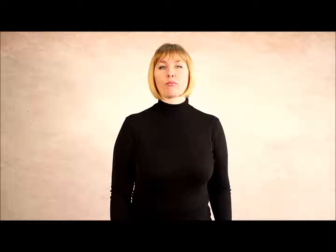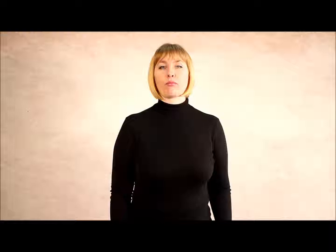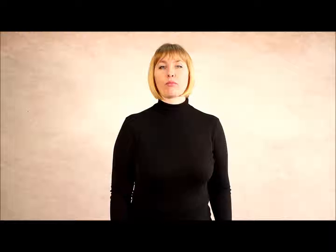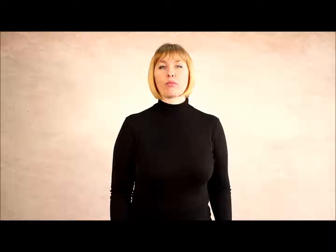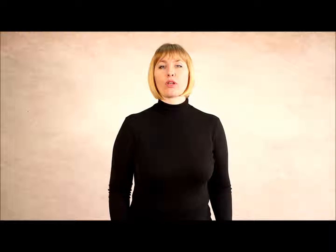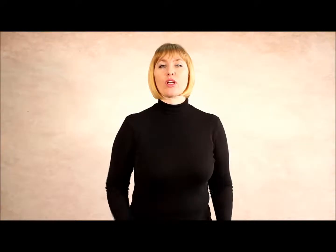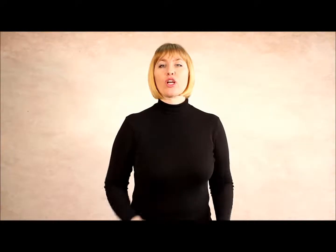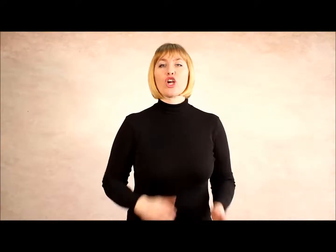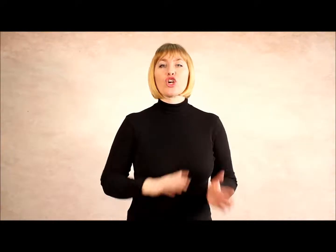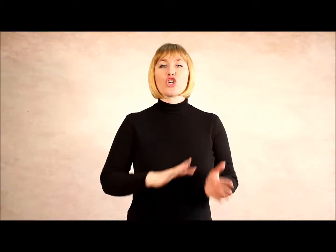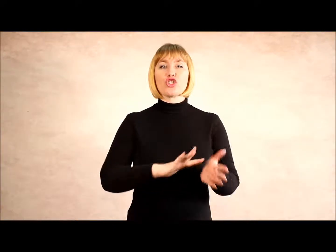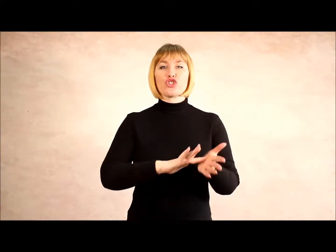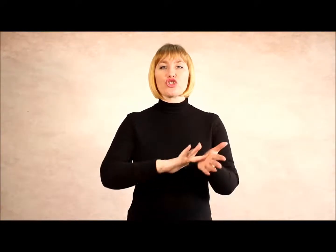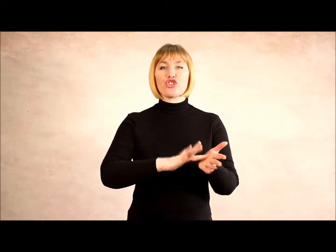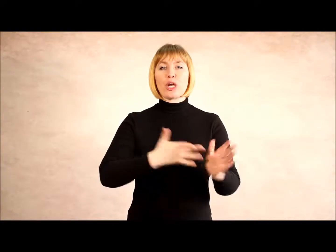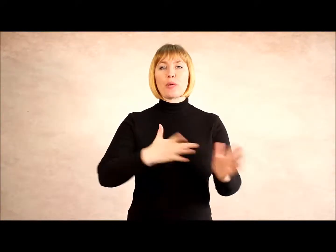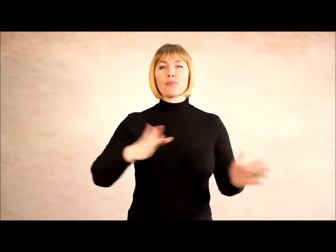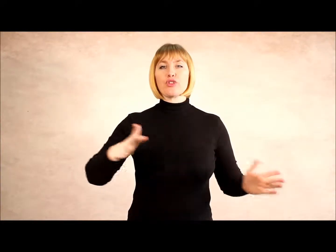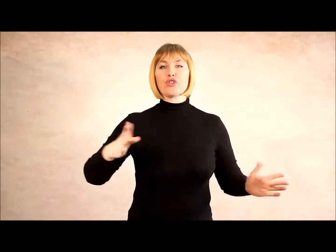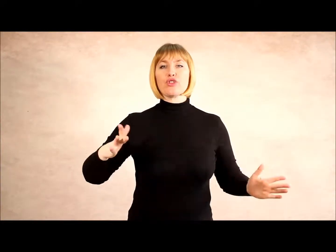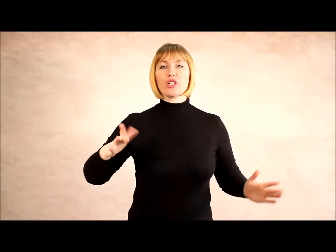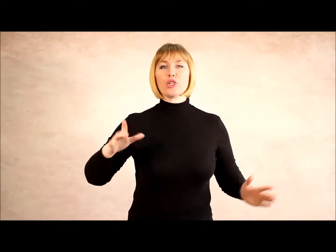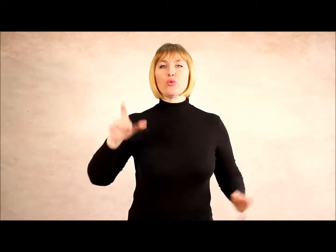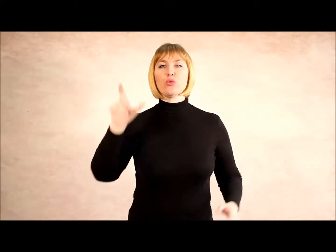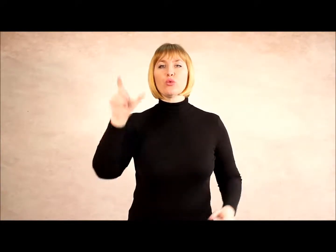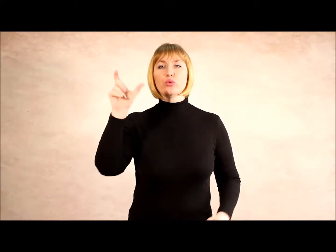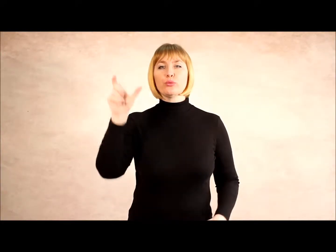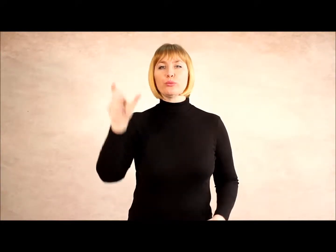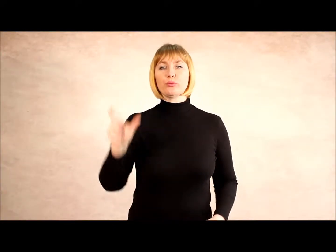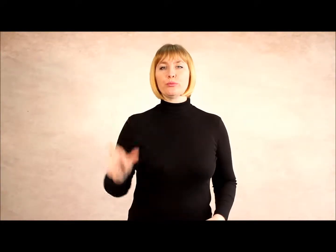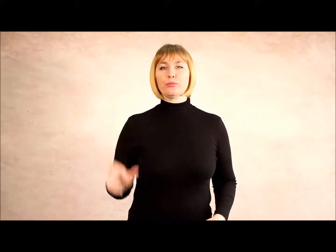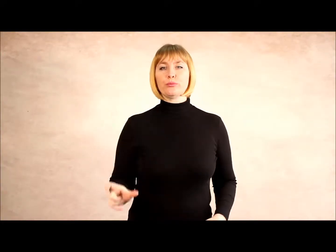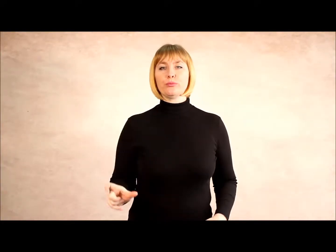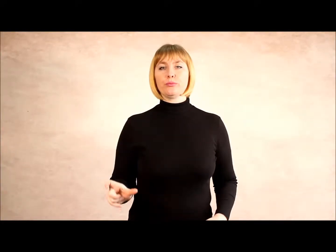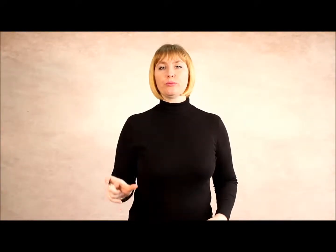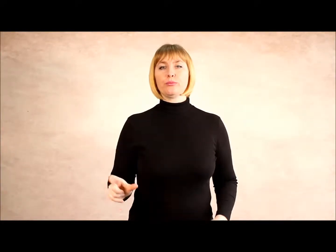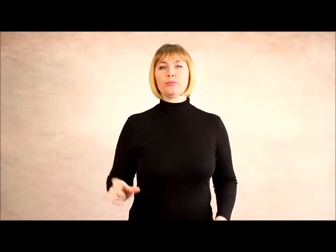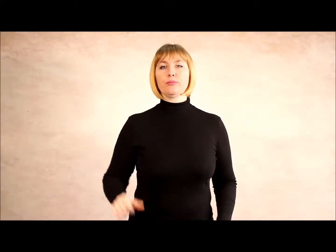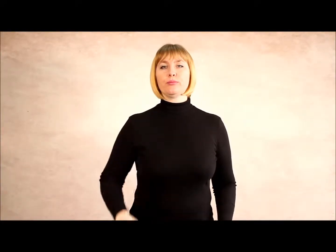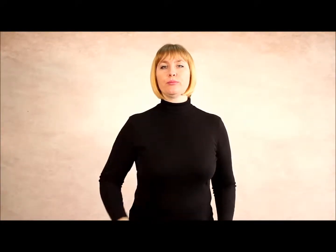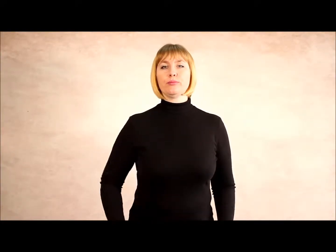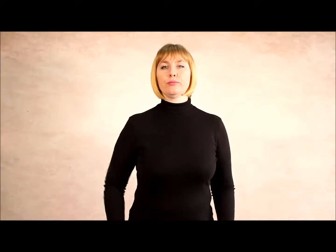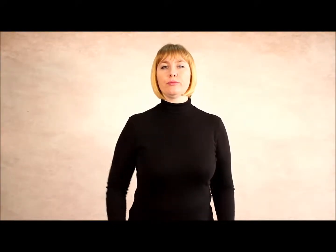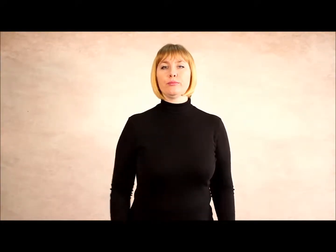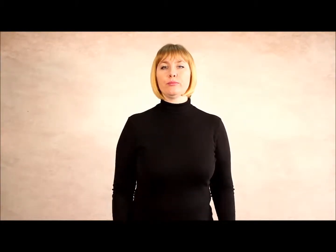Geamgiu